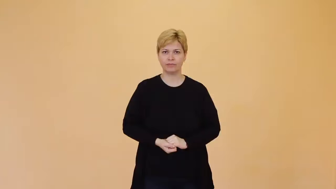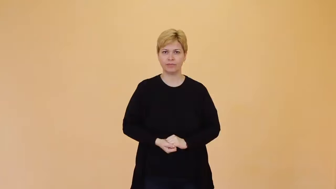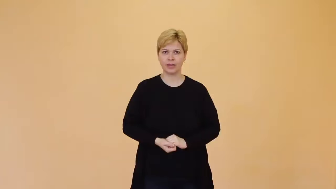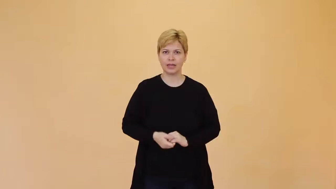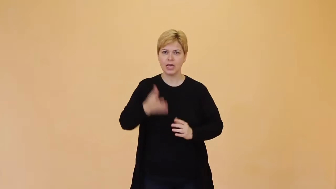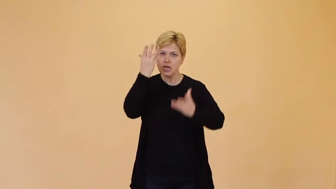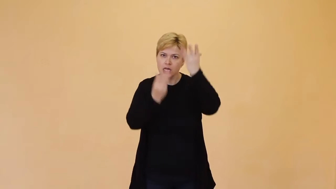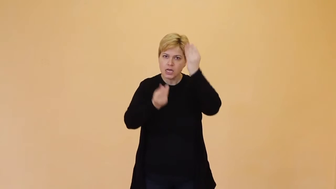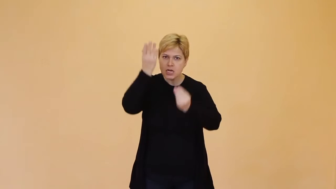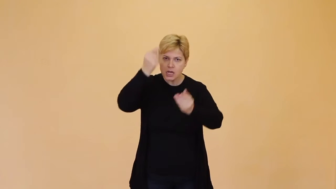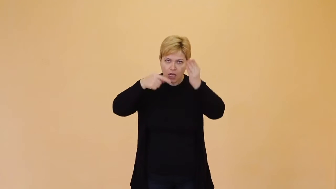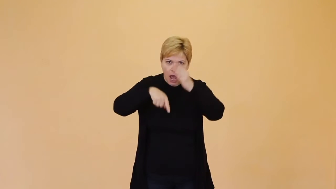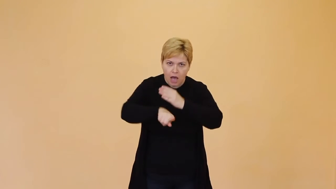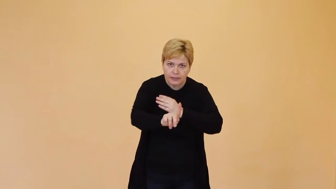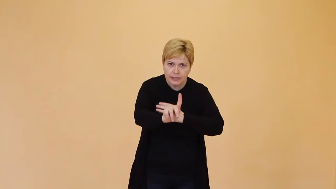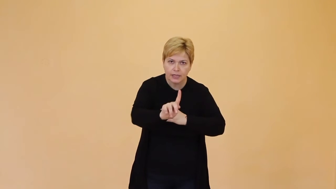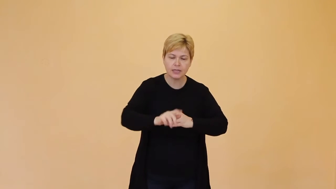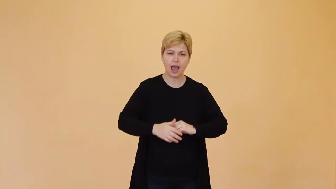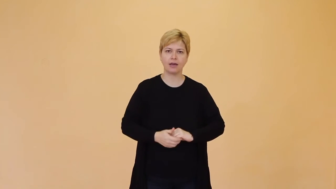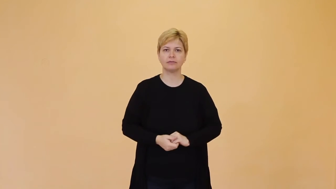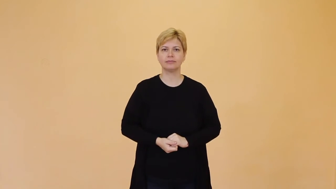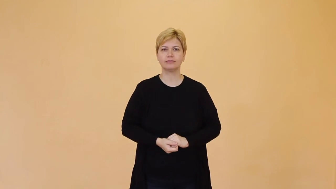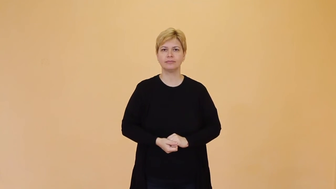jaskyňa